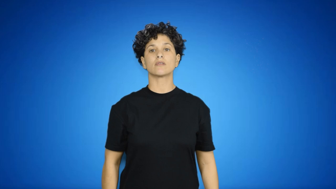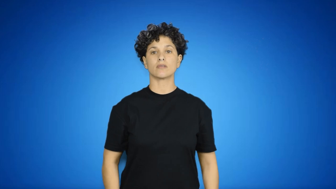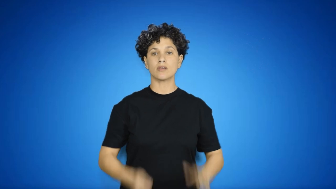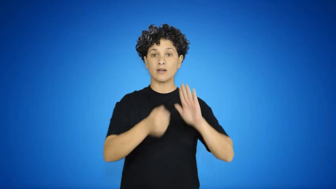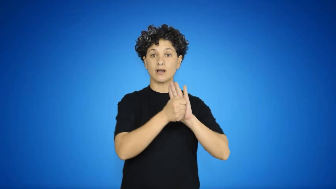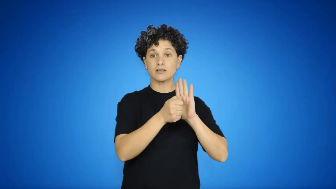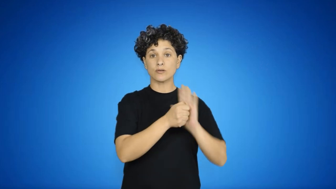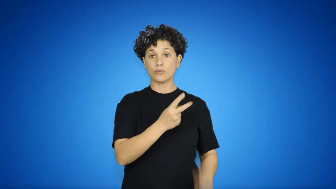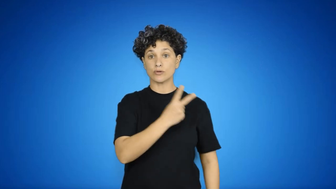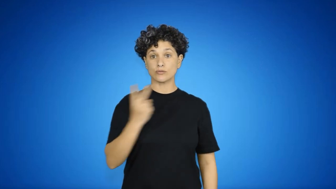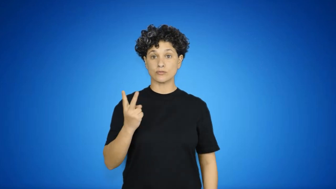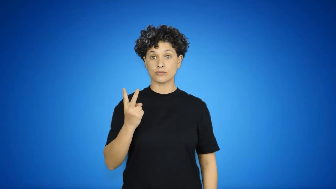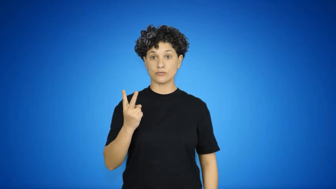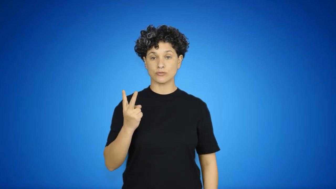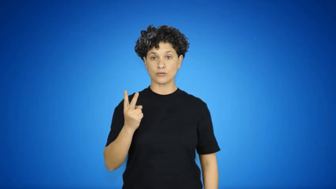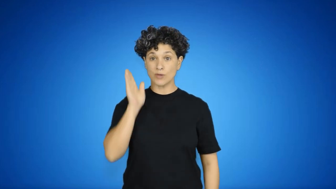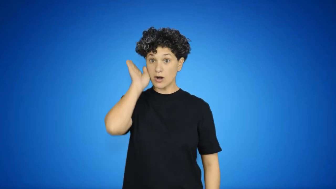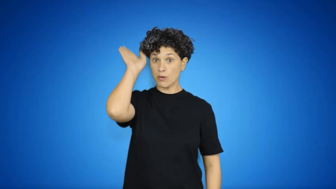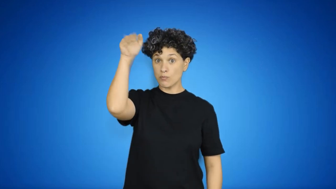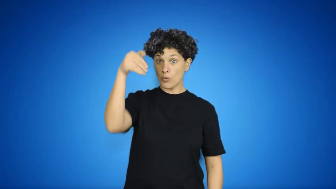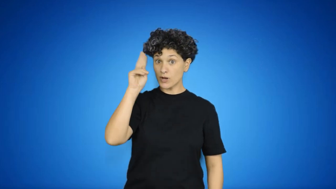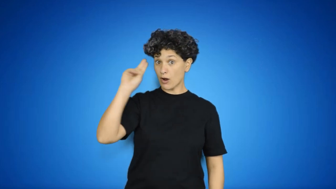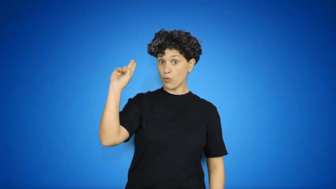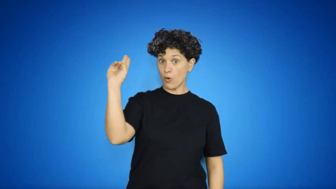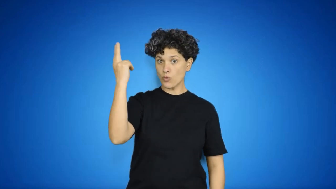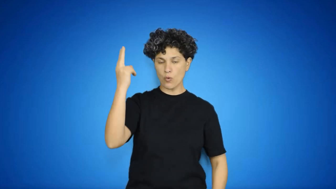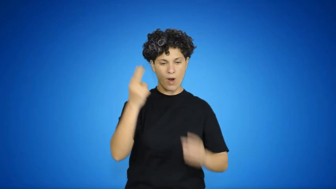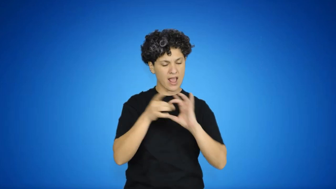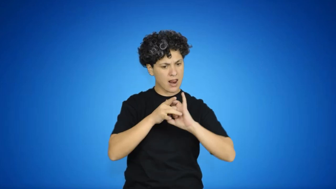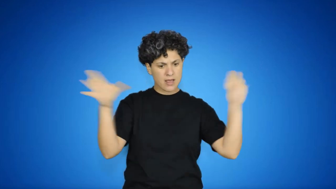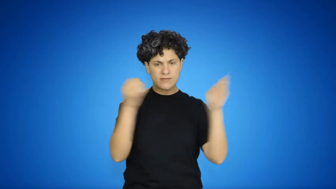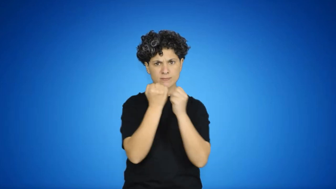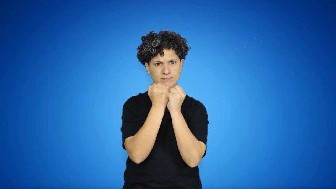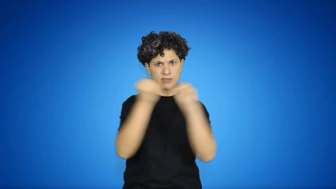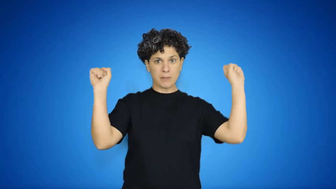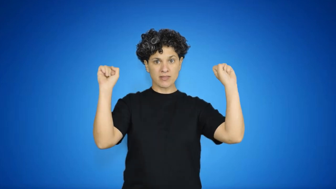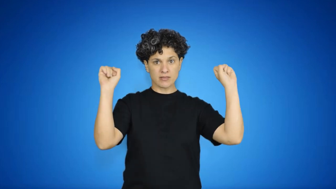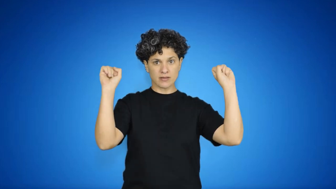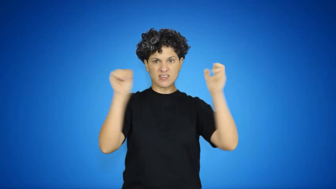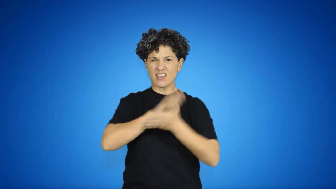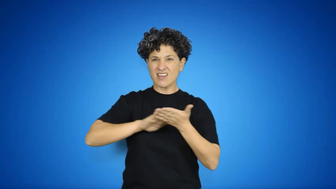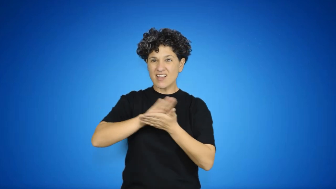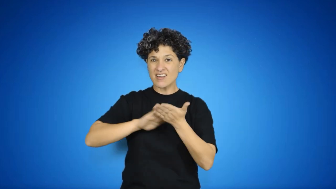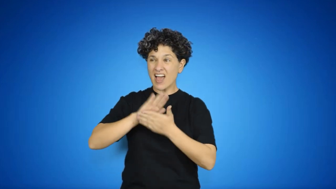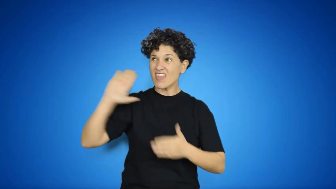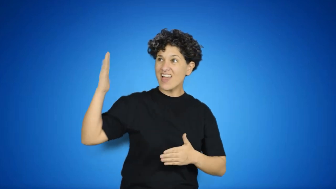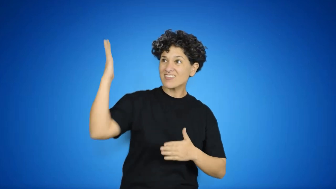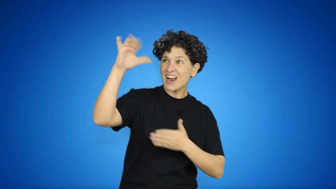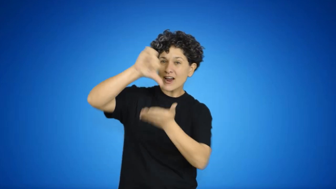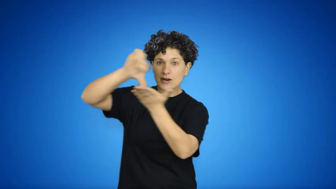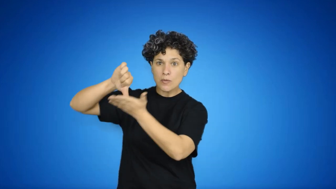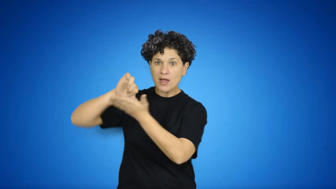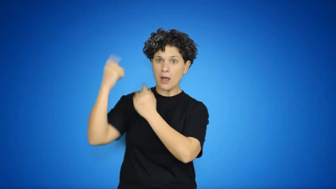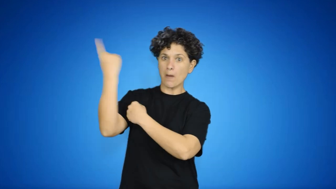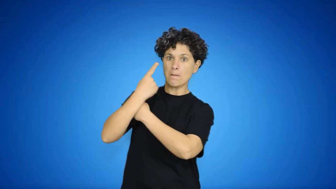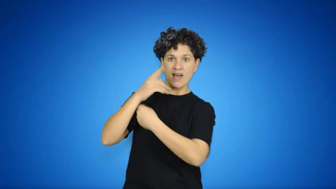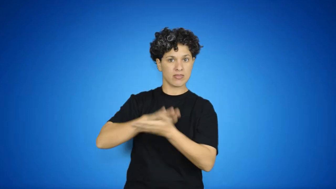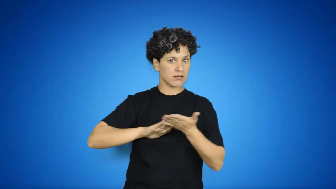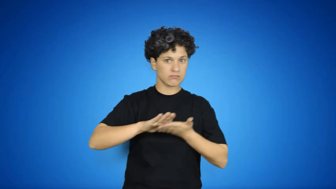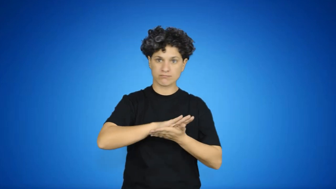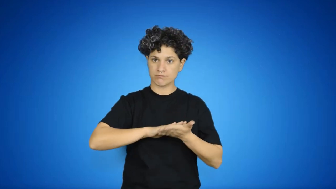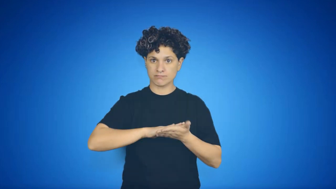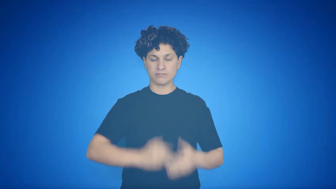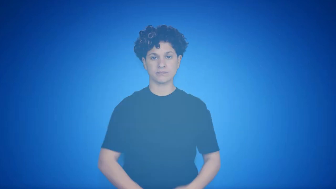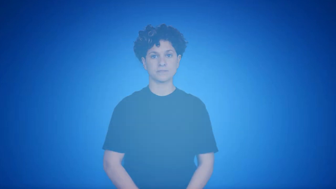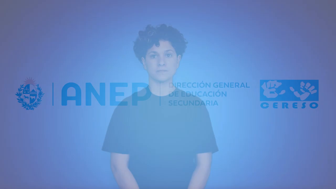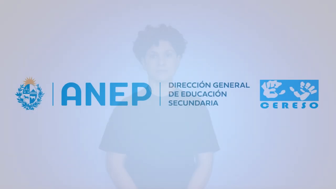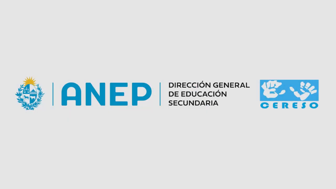Constitución - Artículo 2